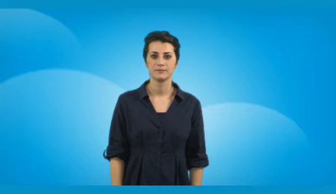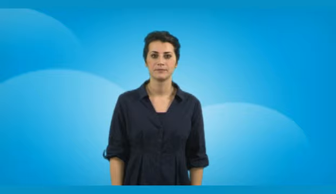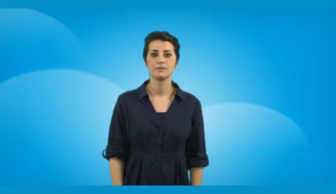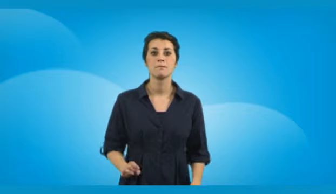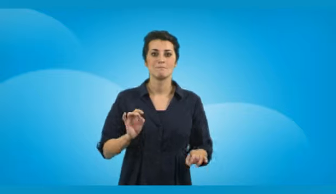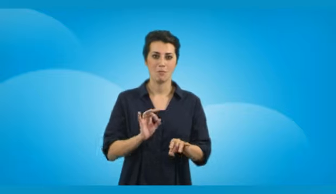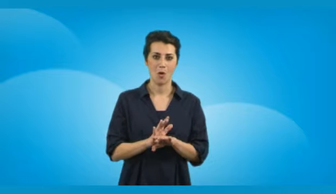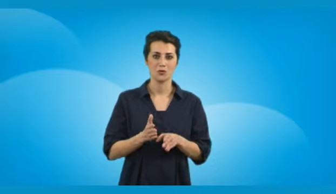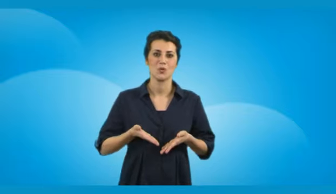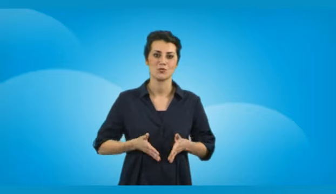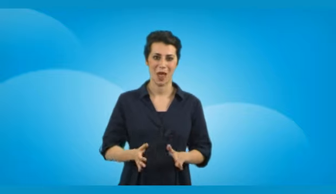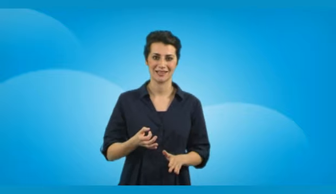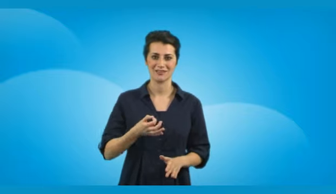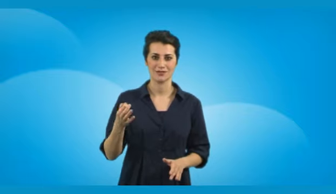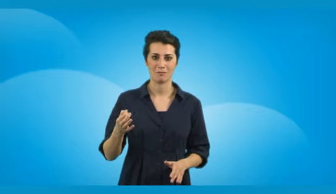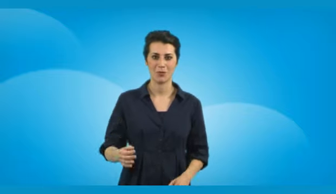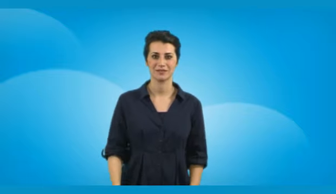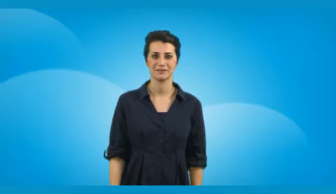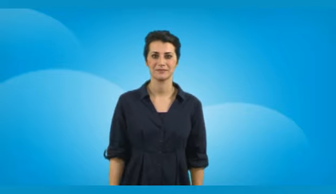Boldog Születésnapot!